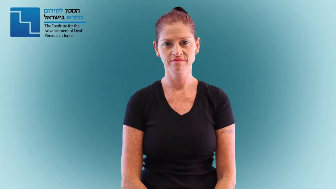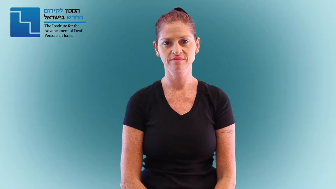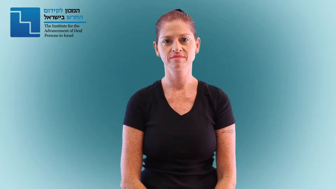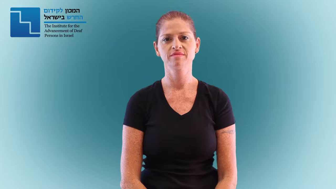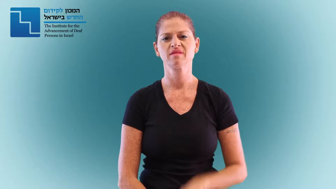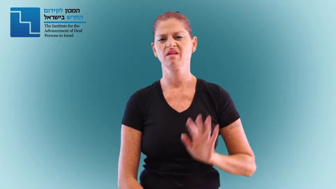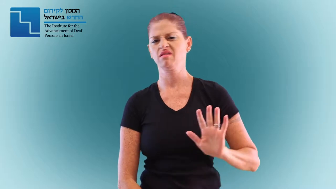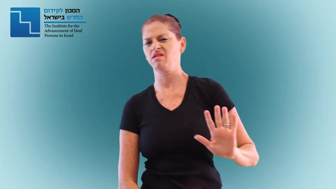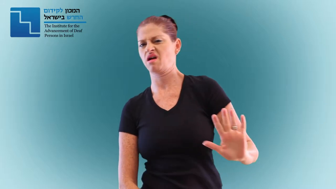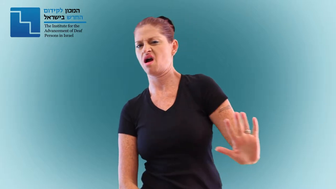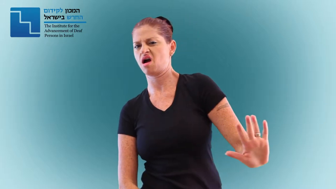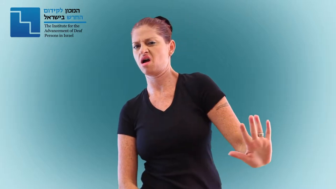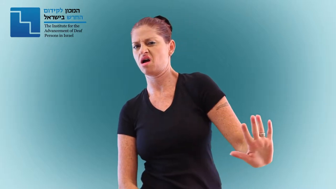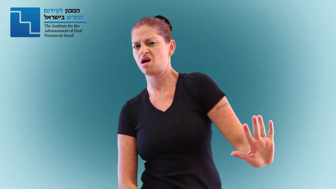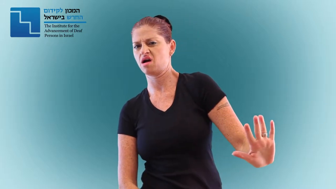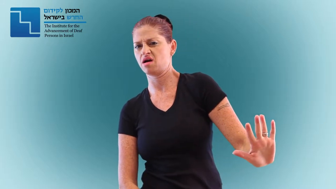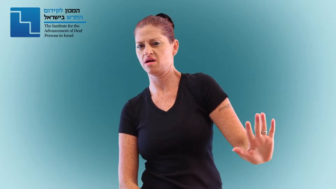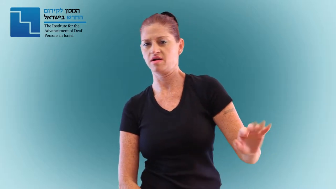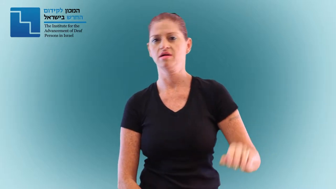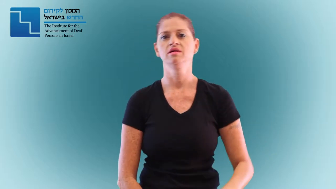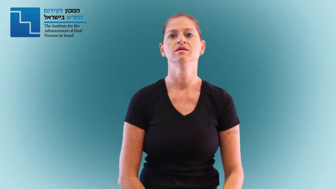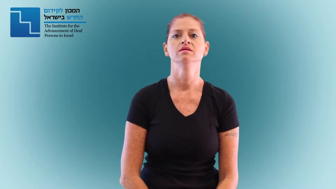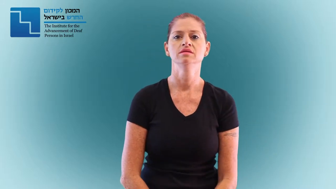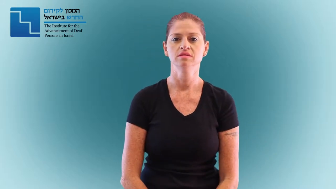דוחה